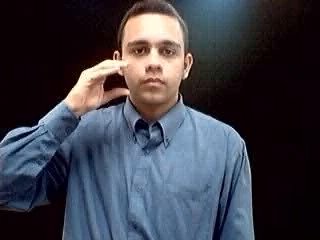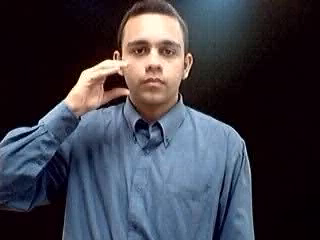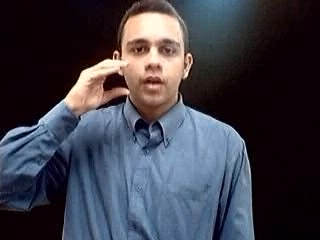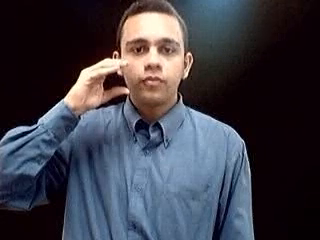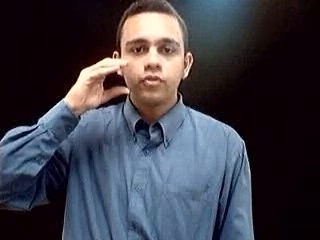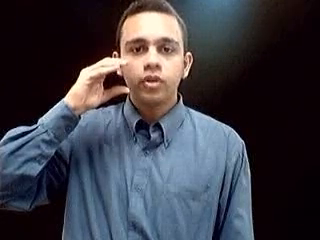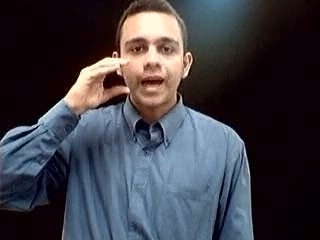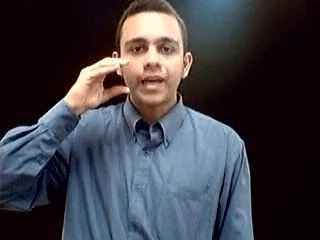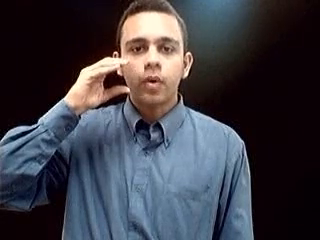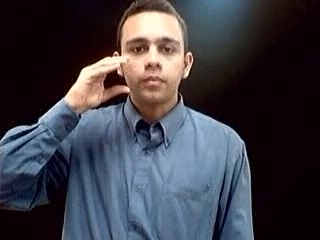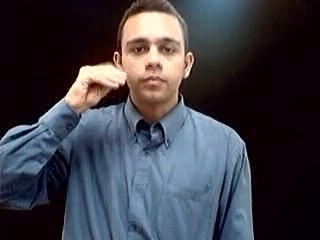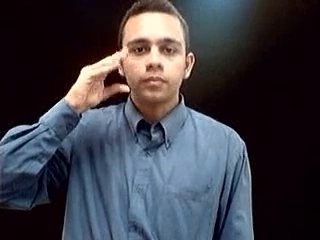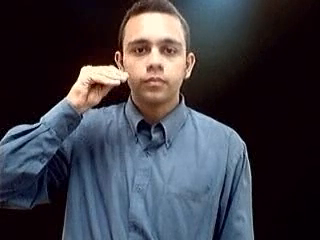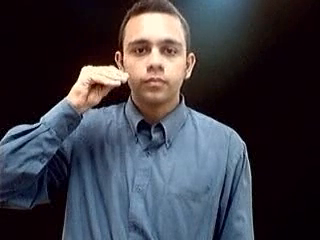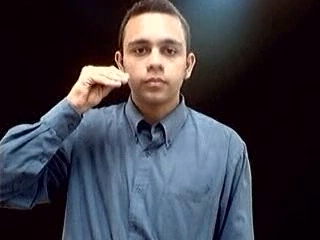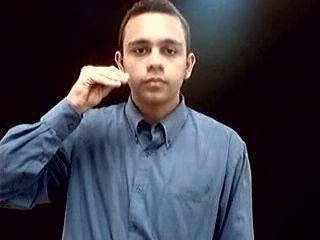funcionario